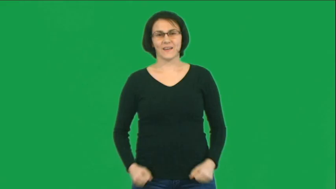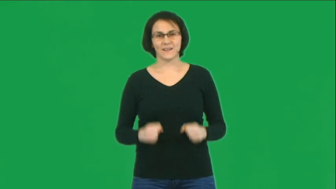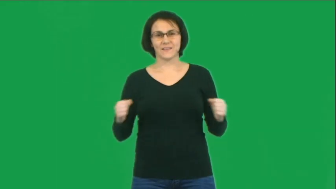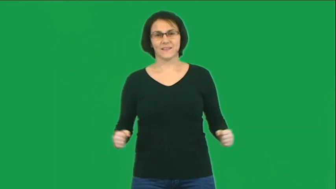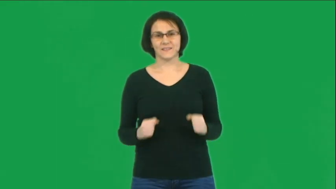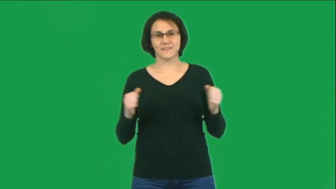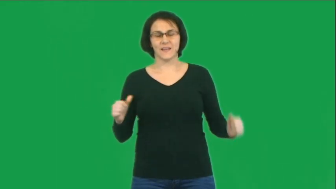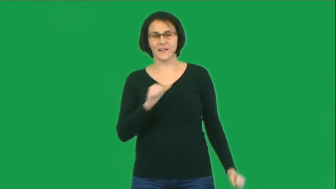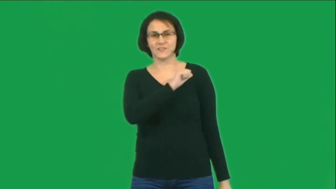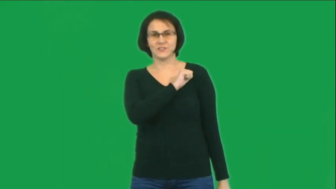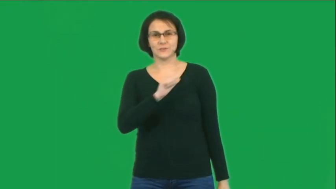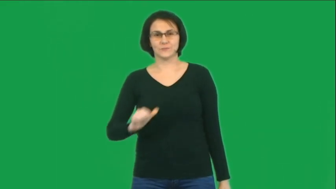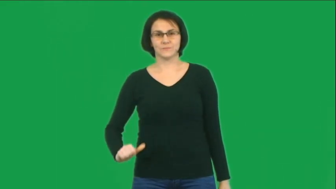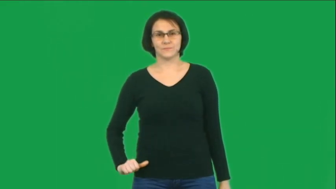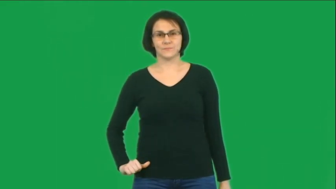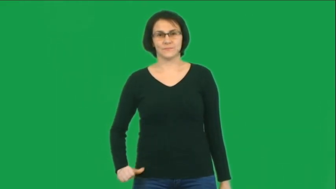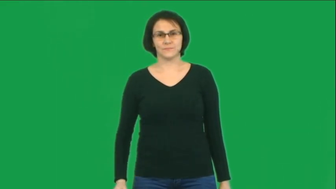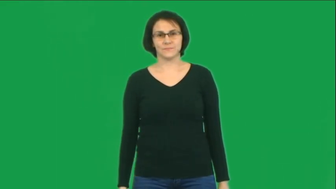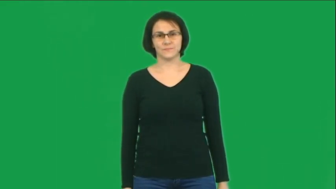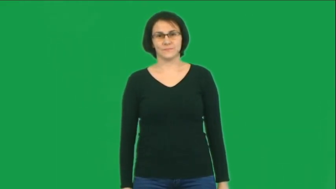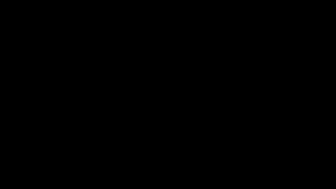starać się